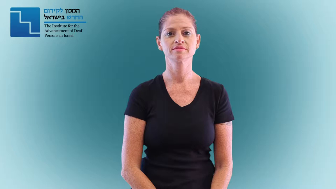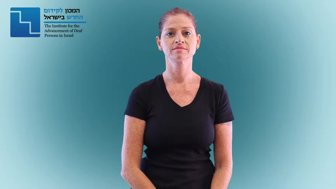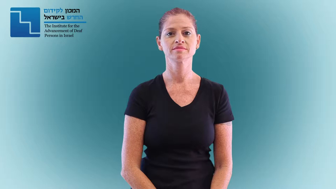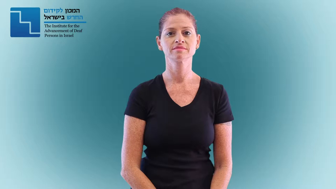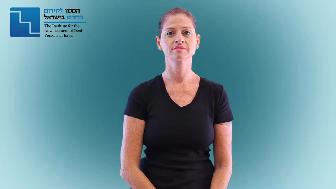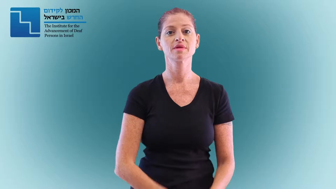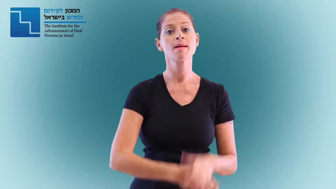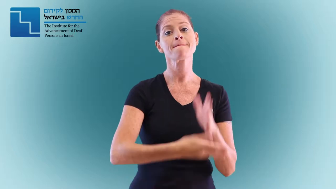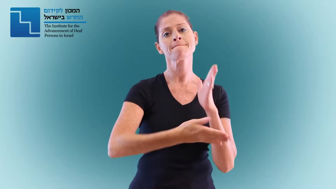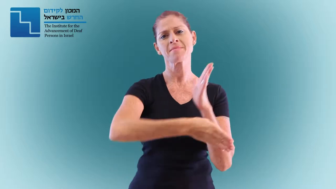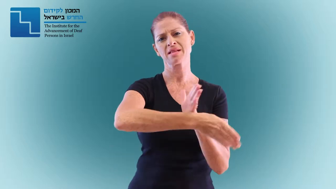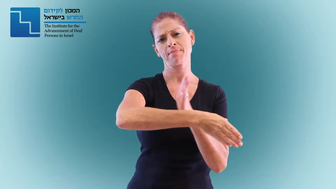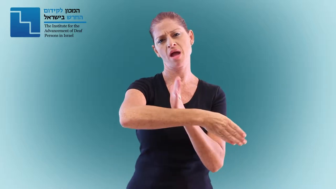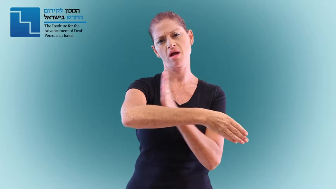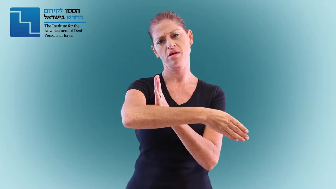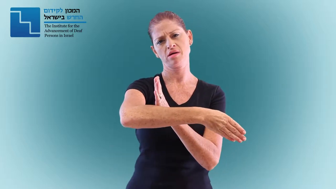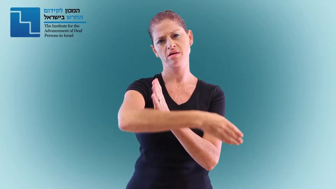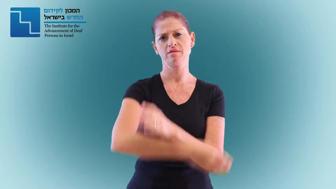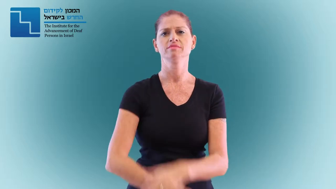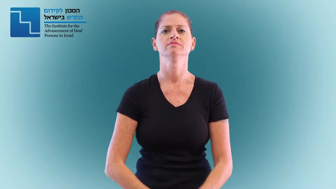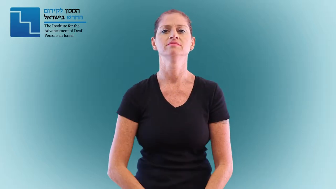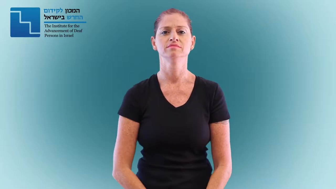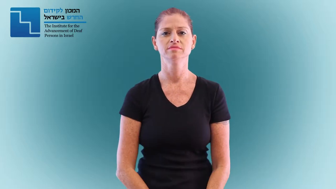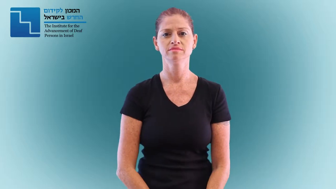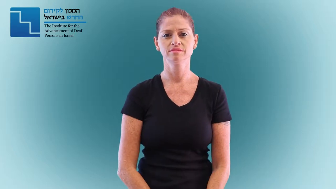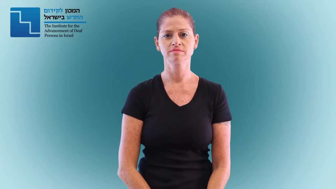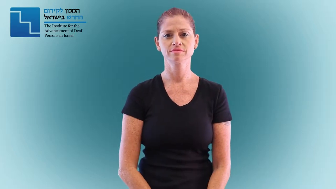מטבח